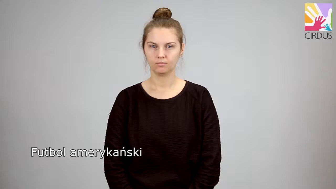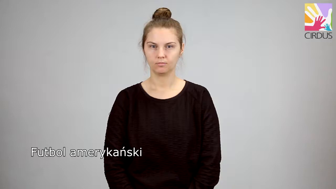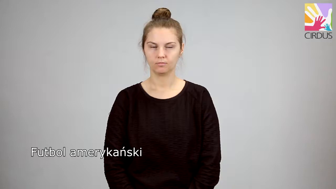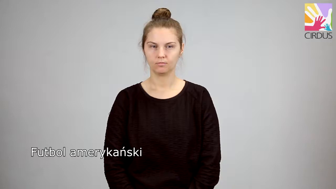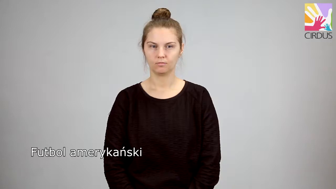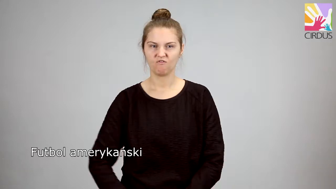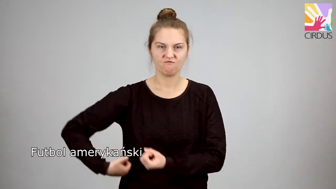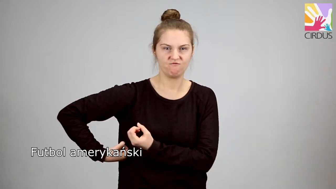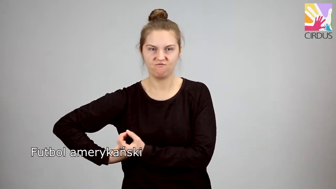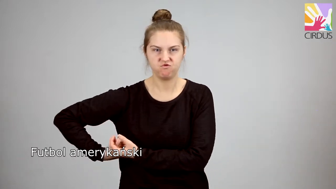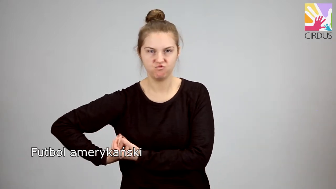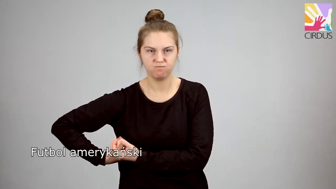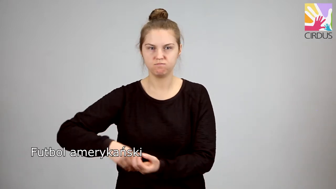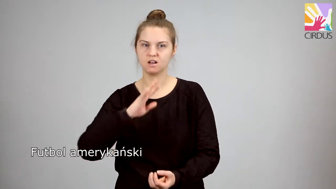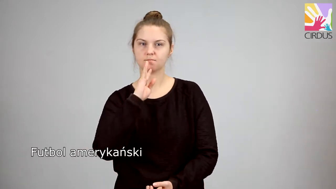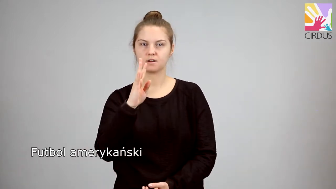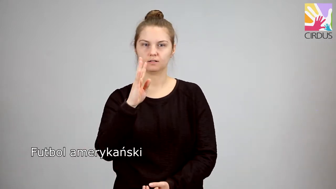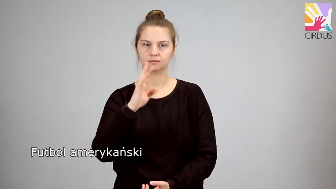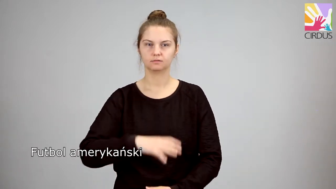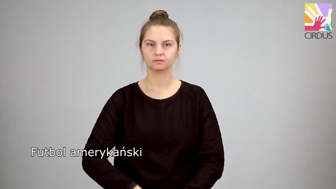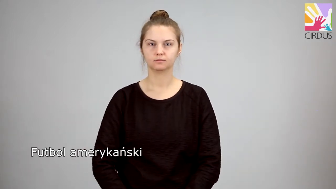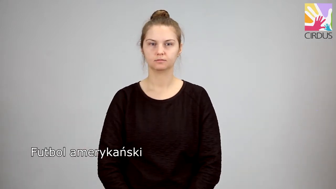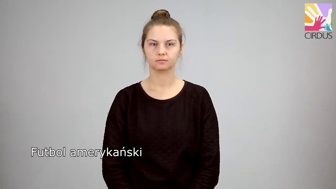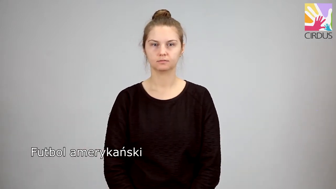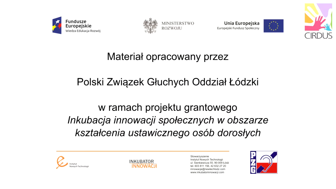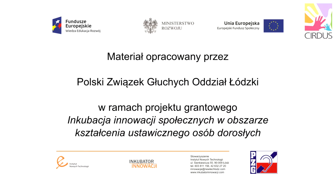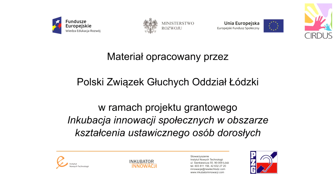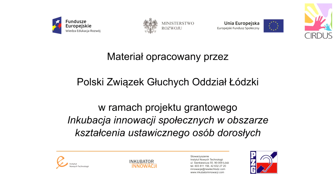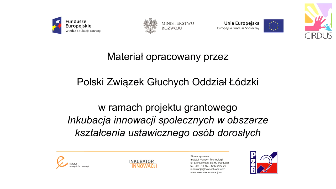Futbol amerykański